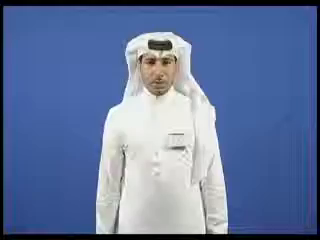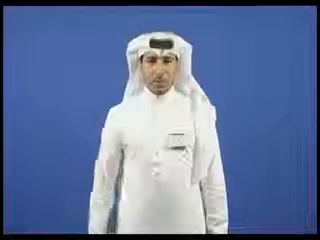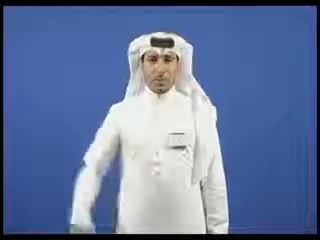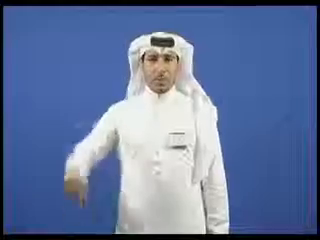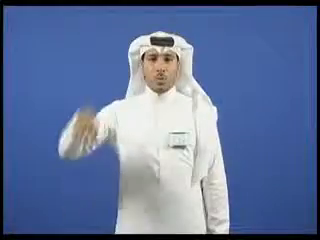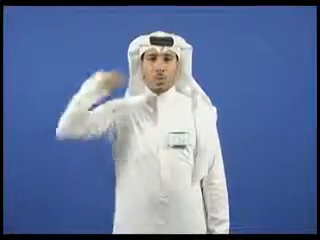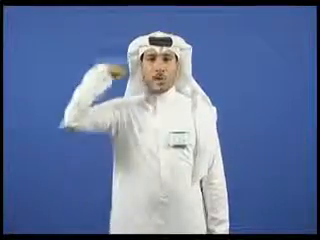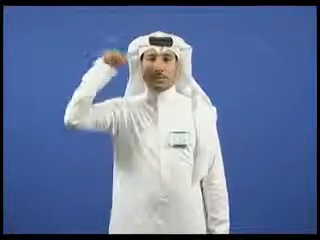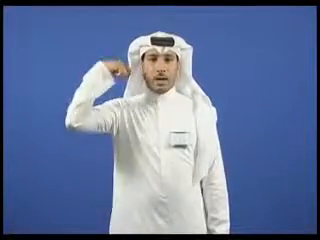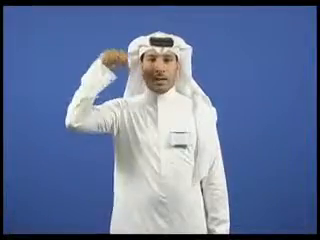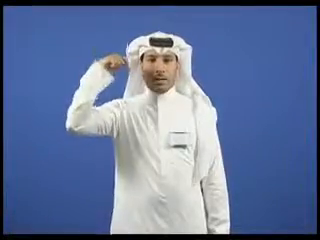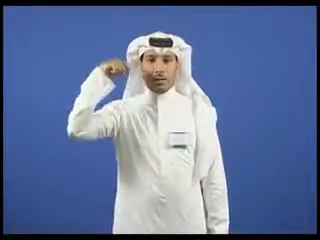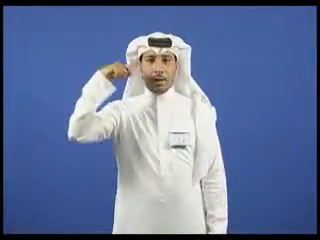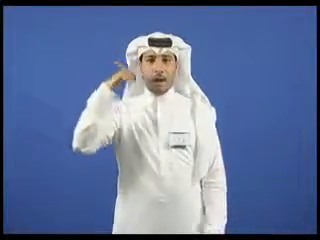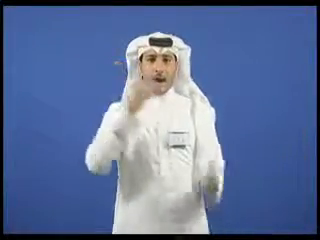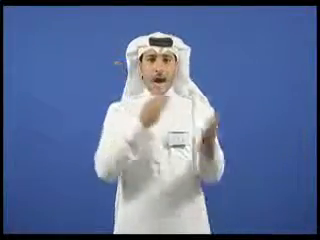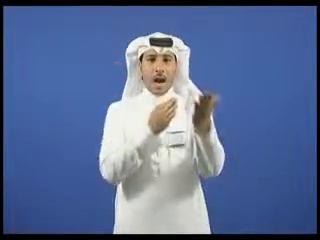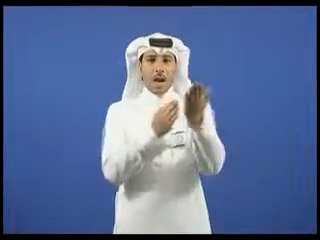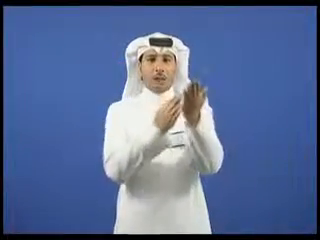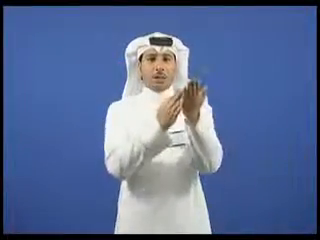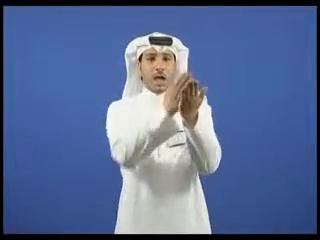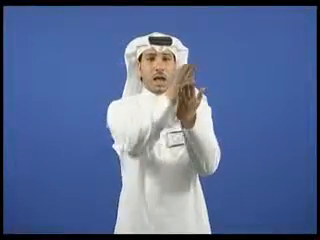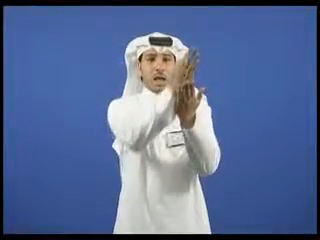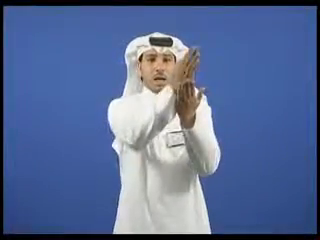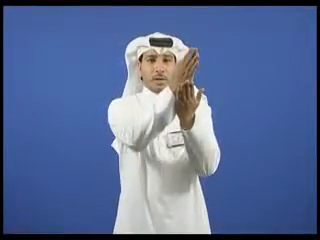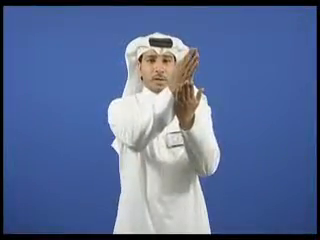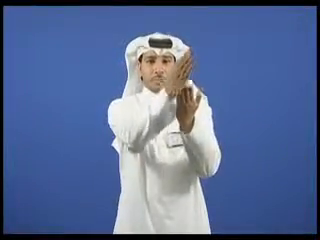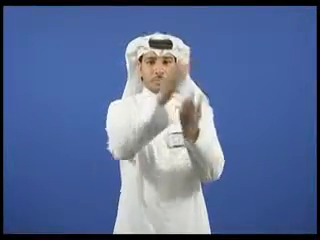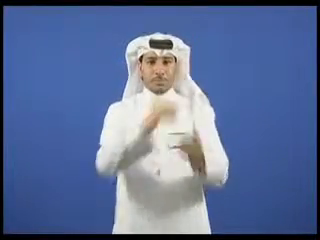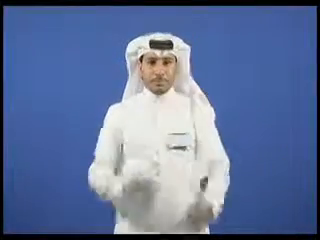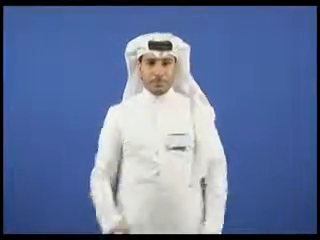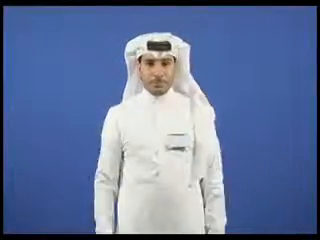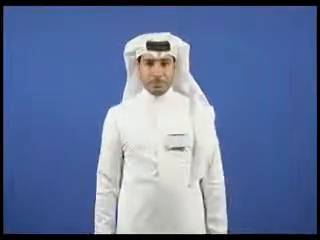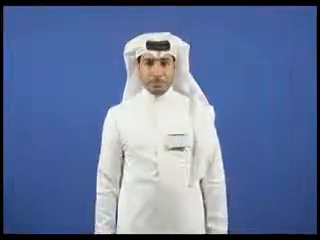وزارة الخارجية